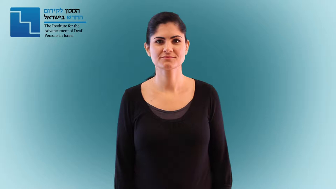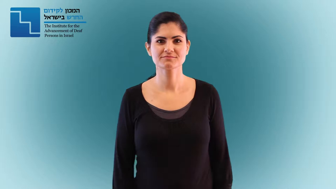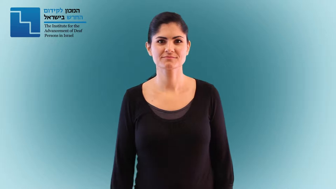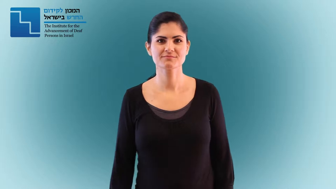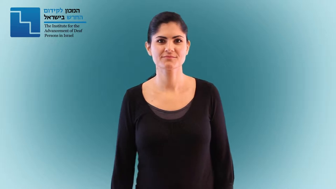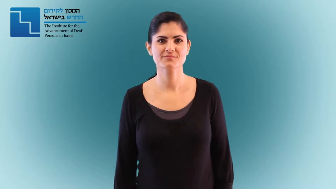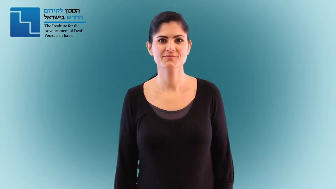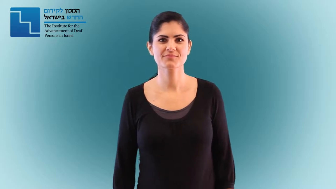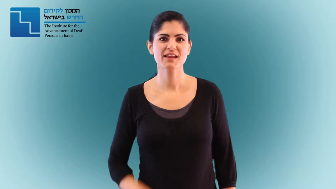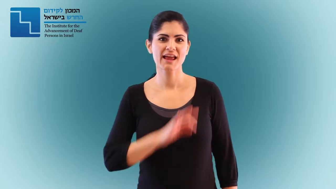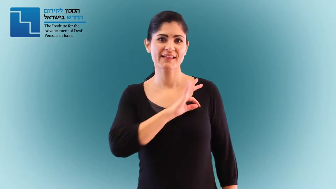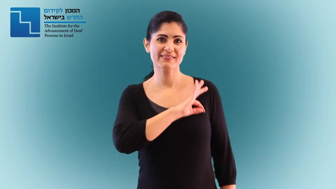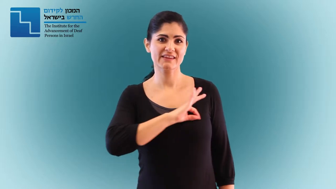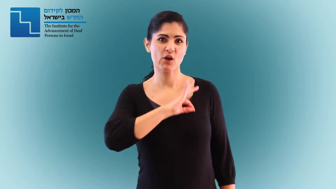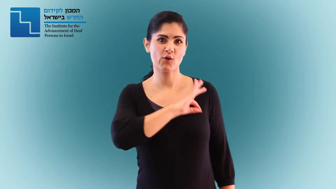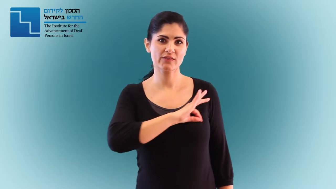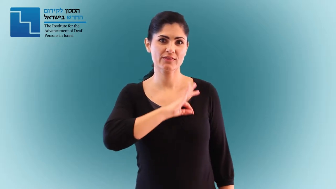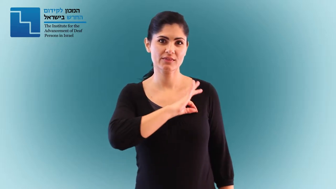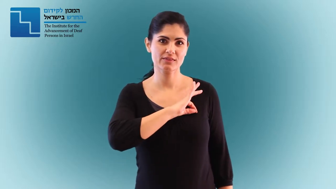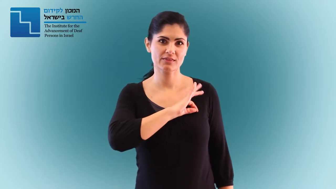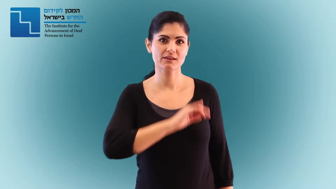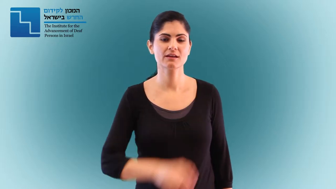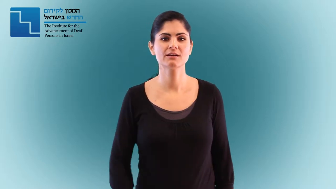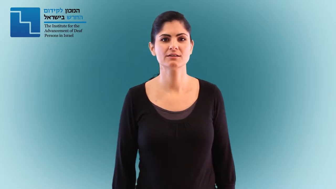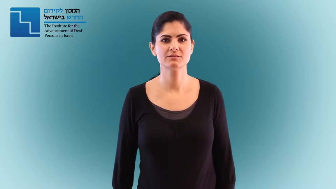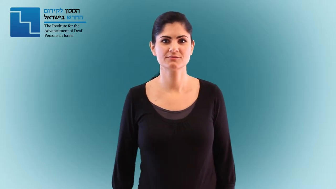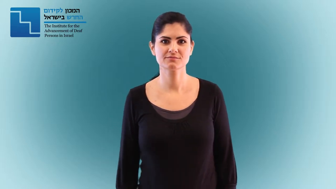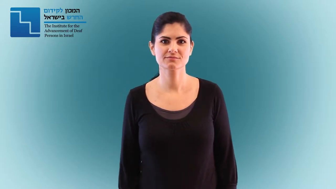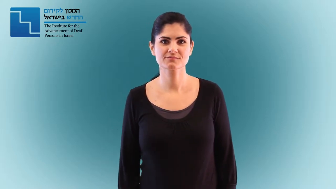בית ספר תיכון